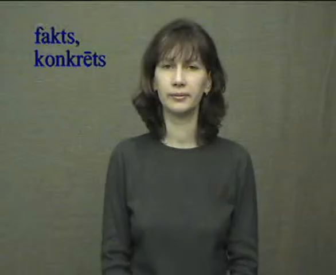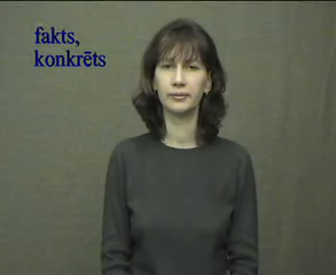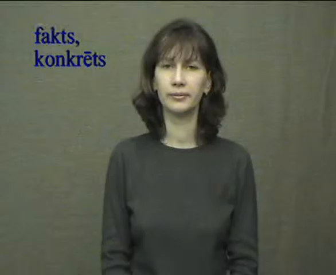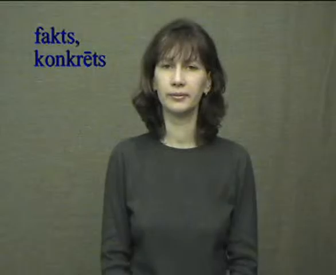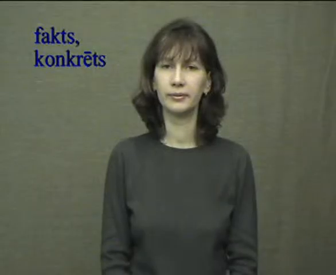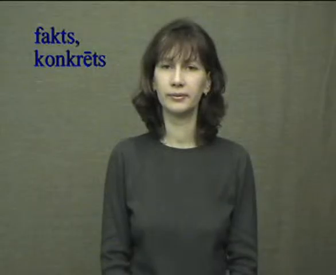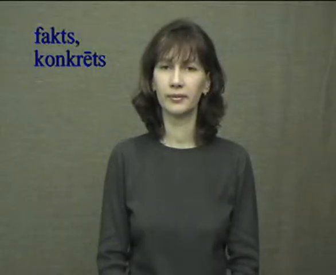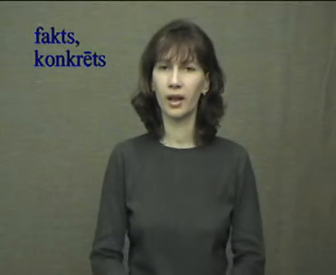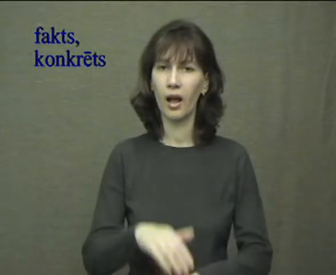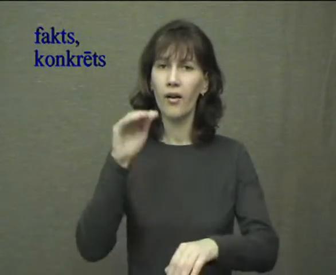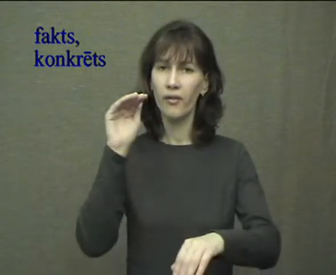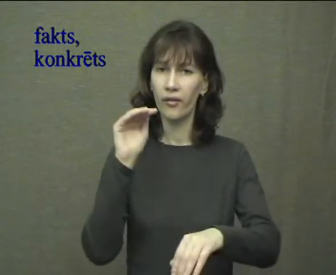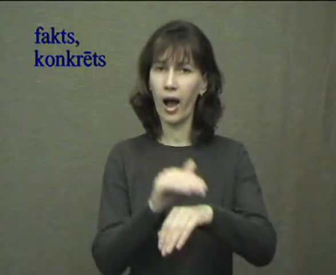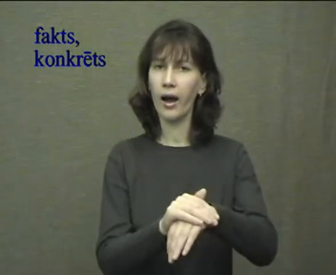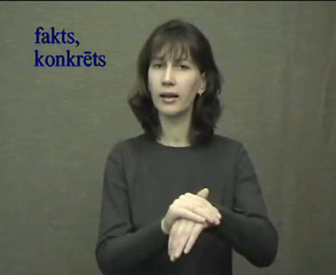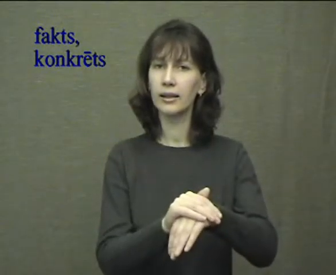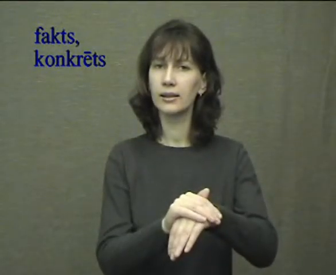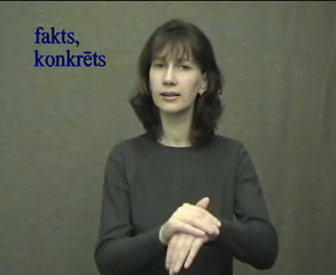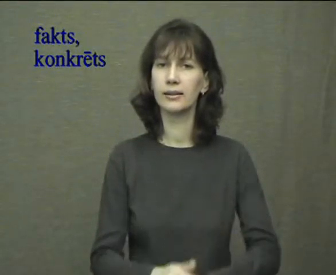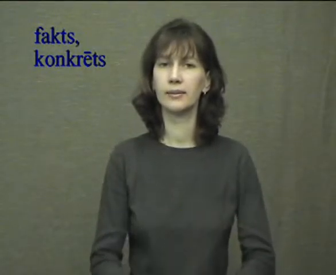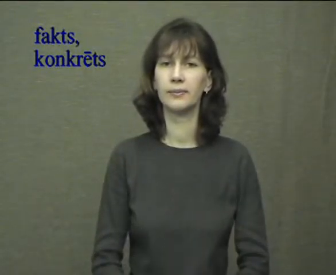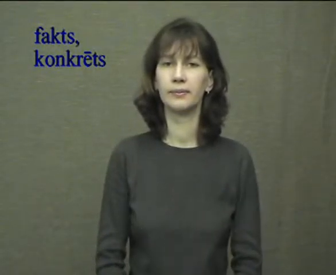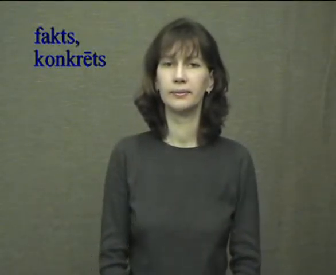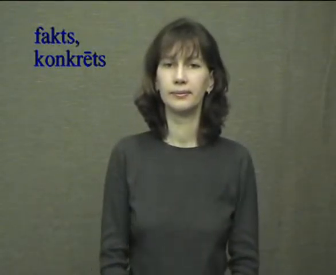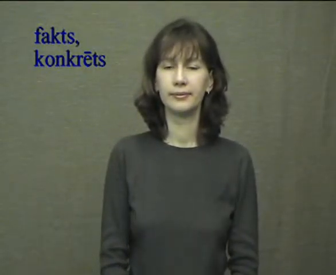fakts